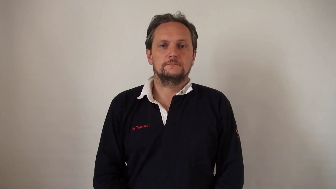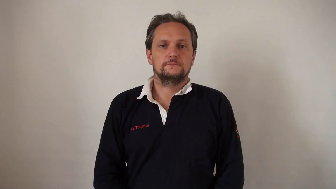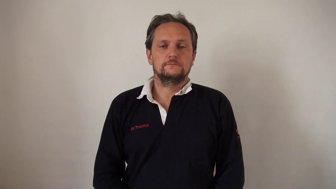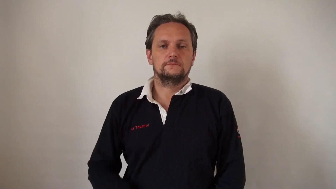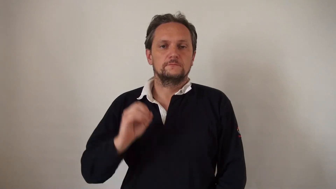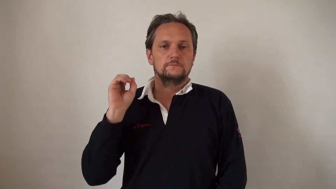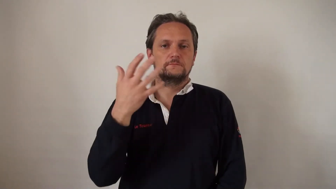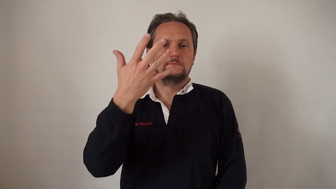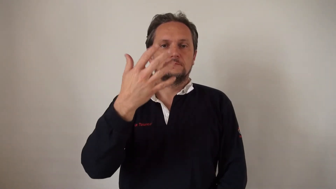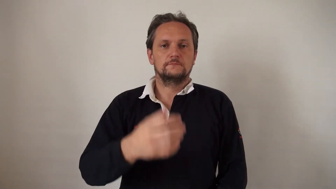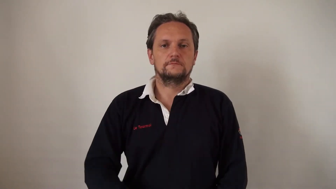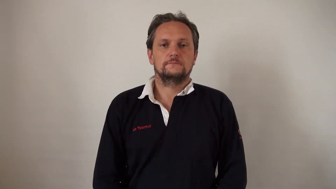Dirk Kuyt (footballeur international néerlandais)